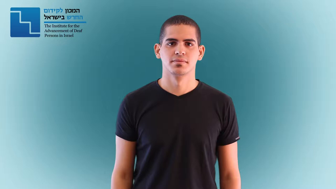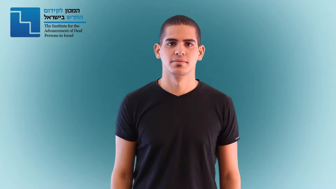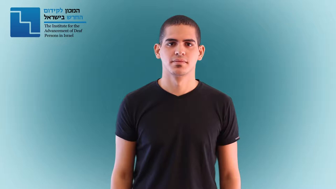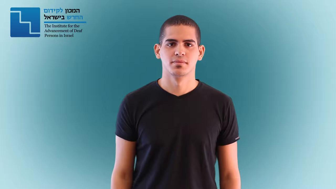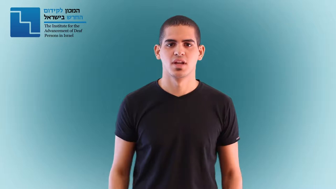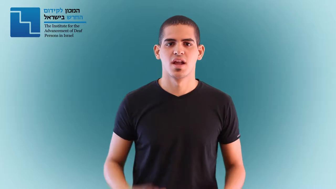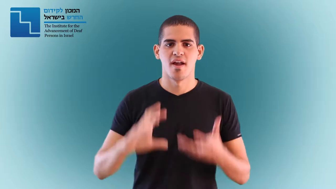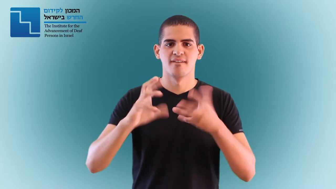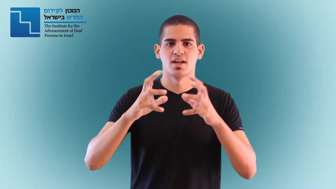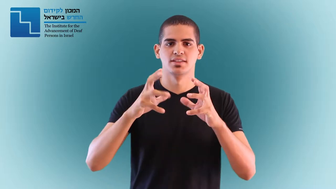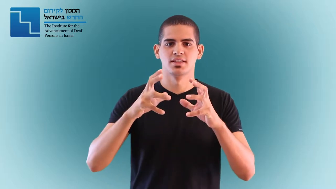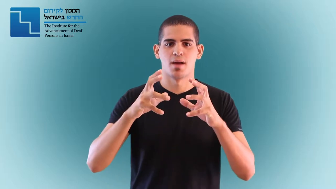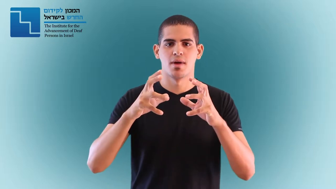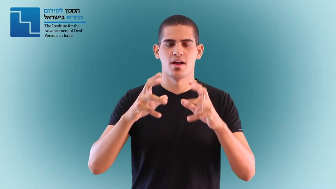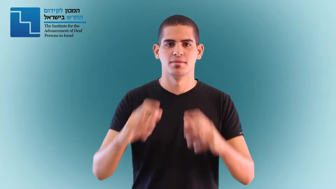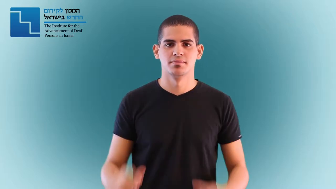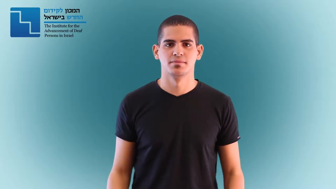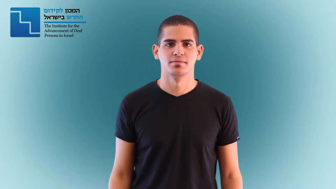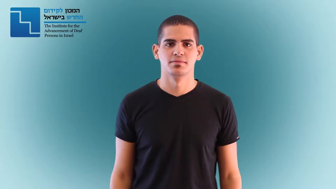כפר סבא